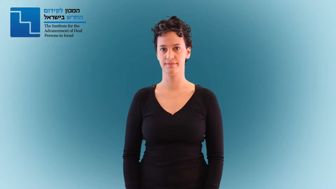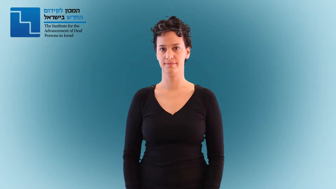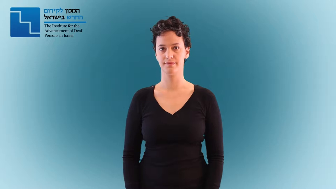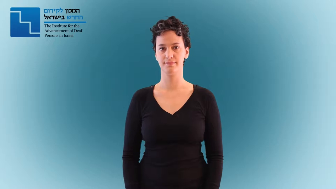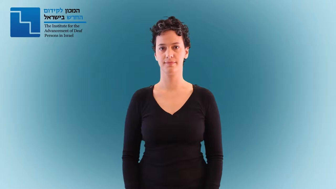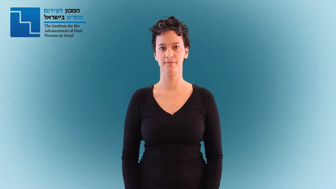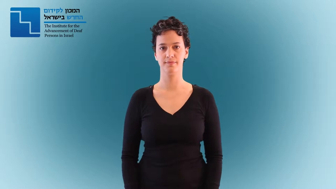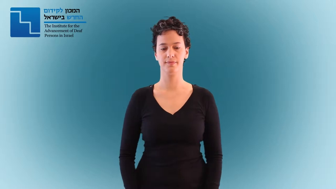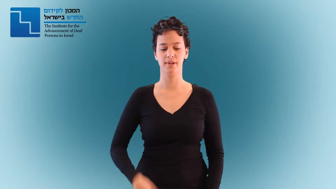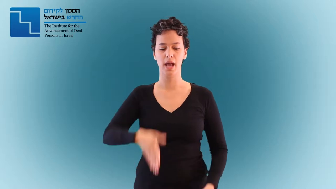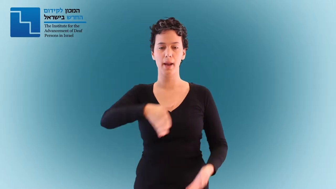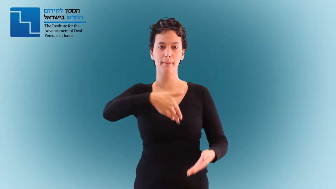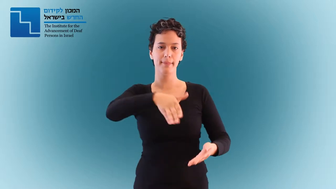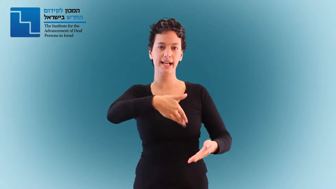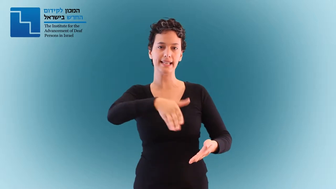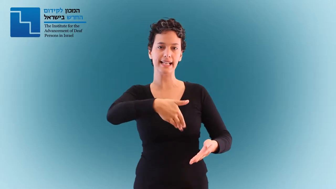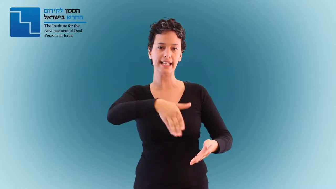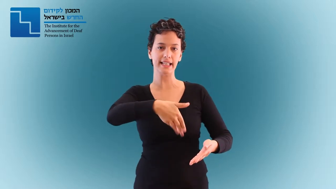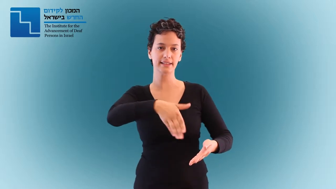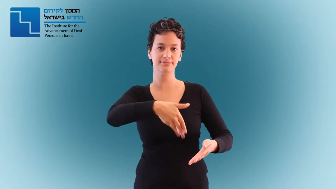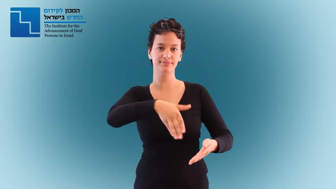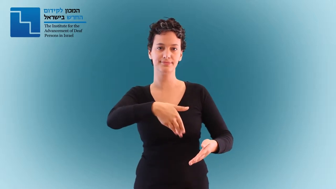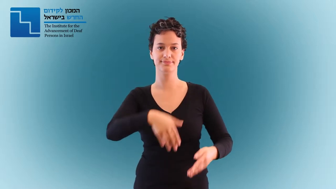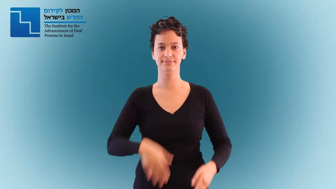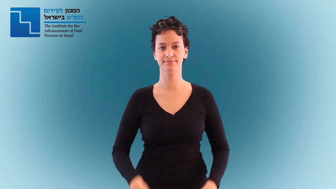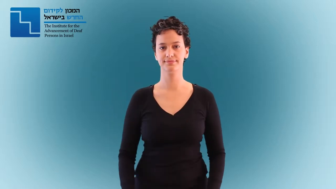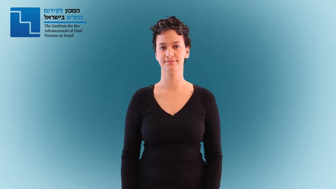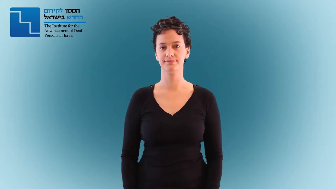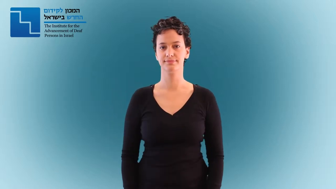פיקניק